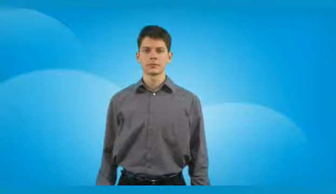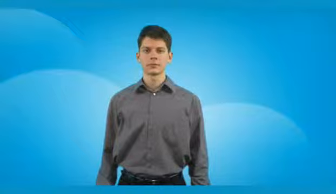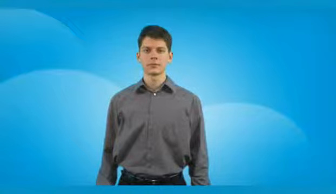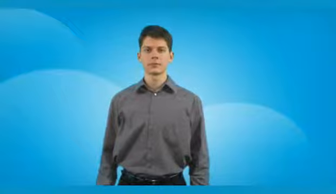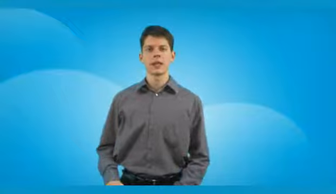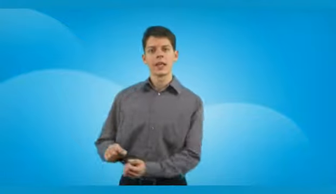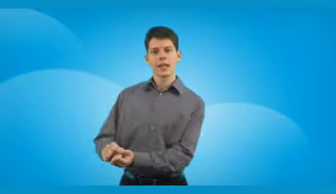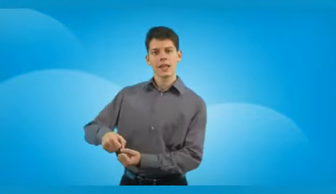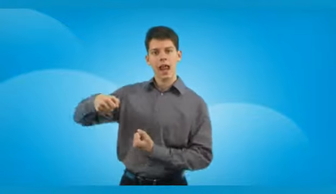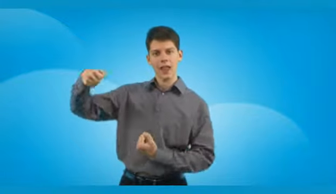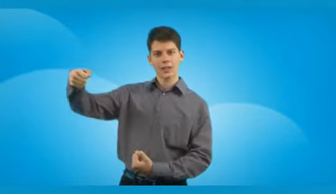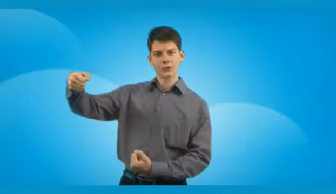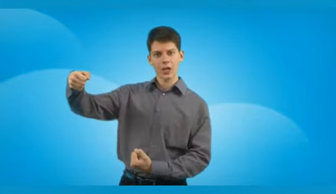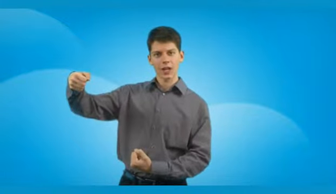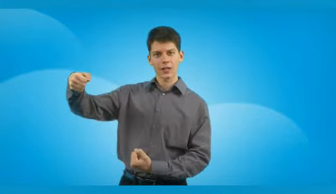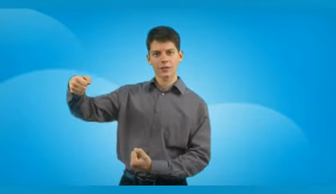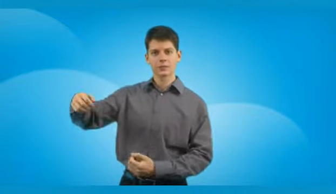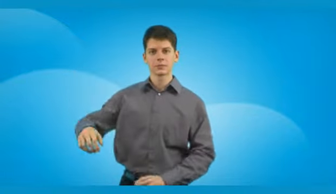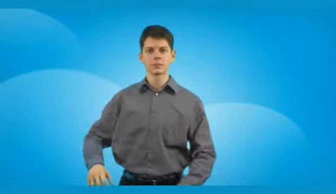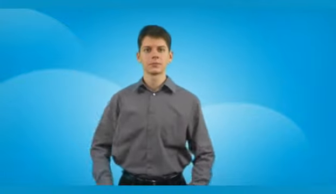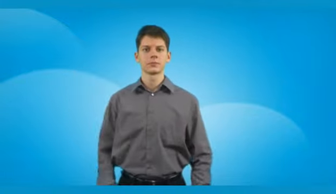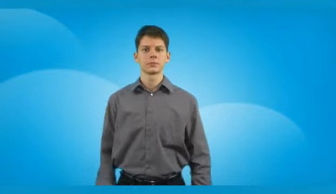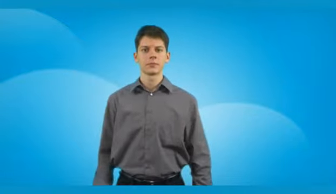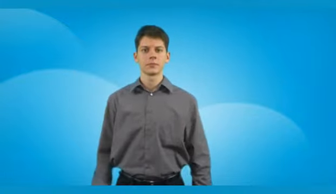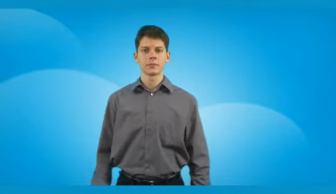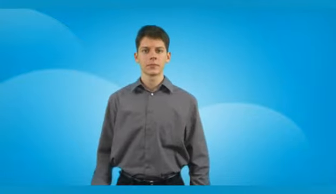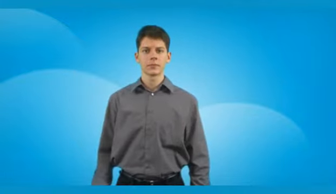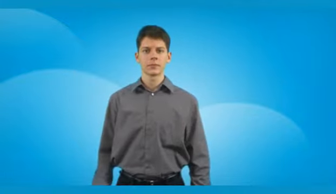Jelenések